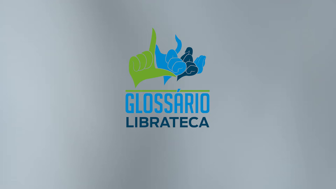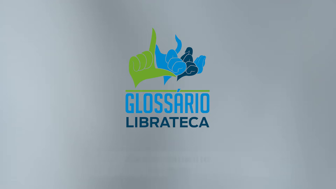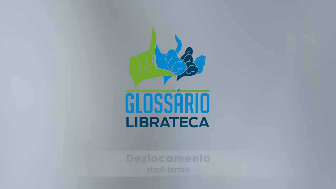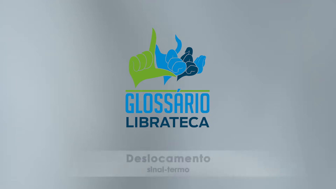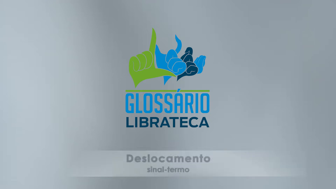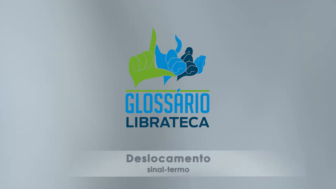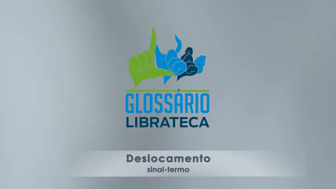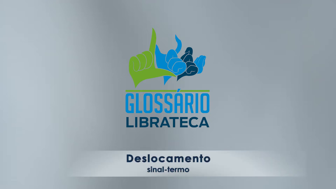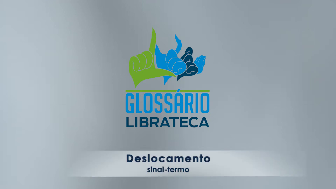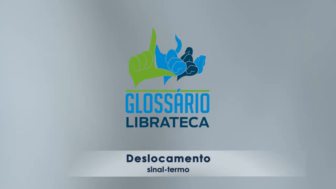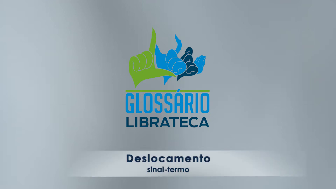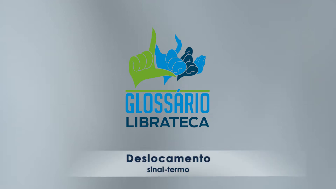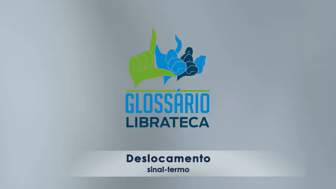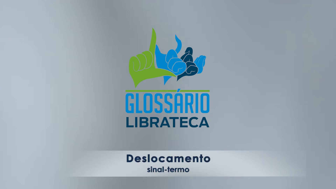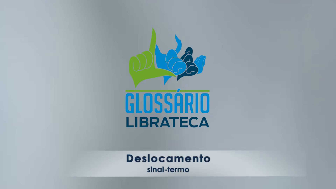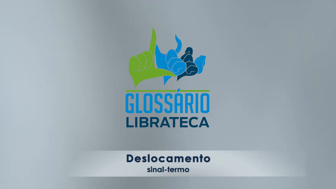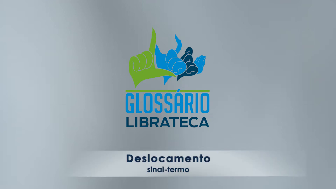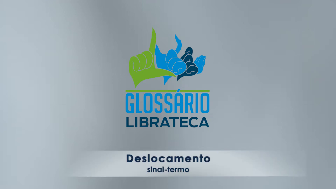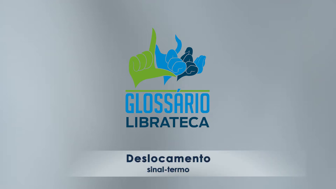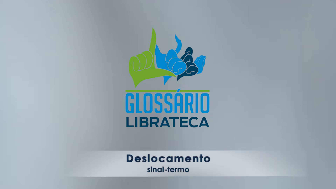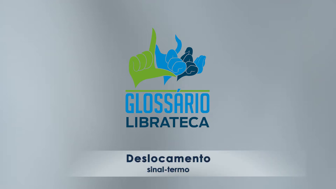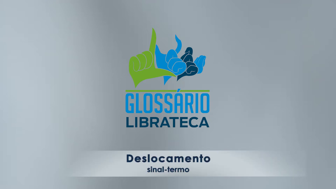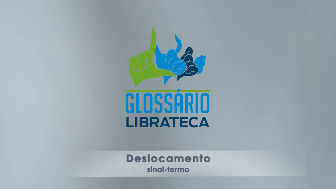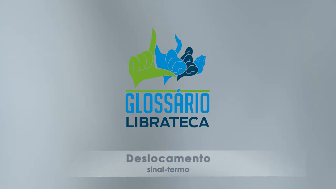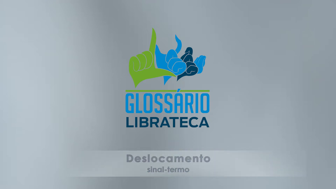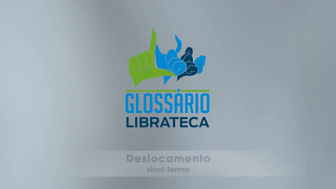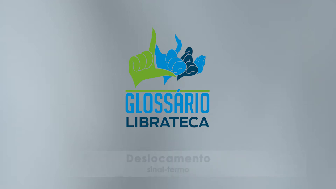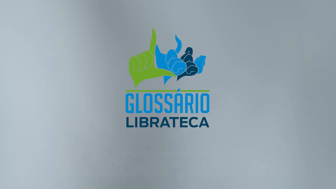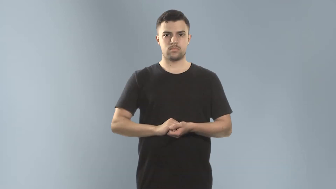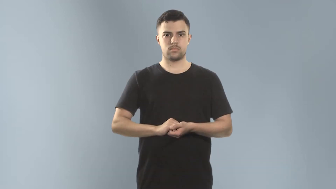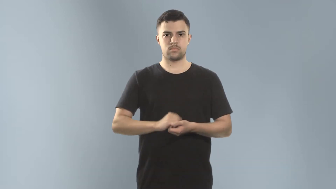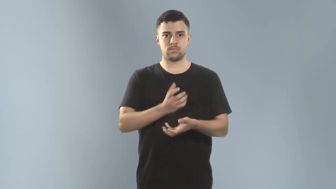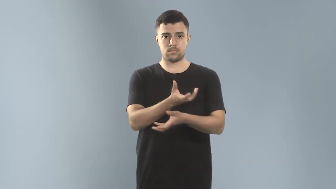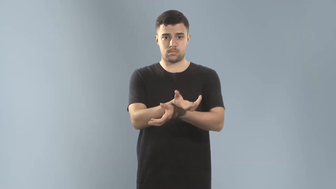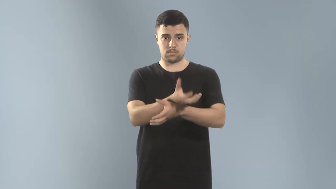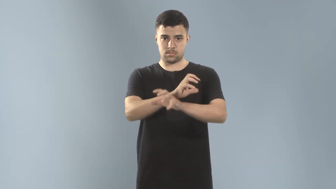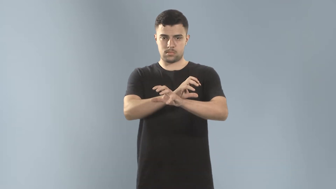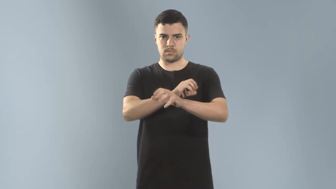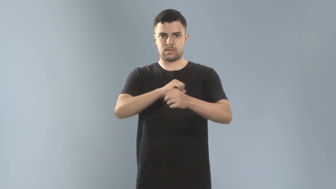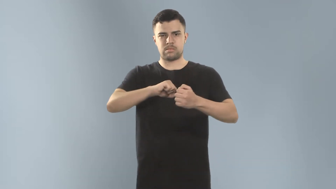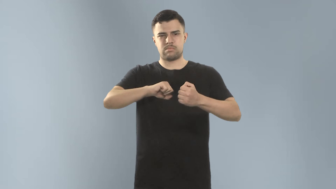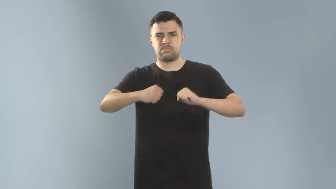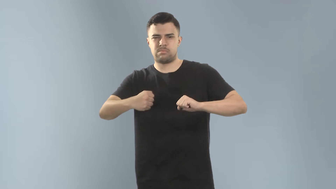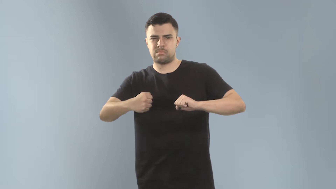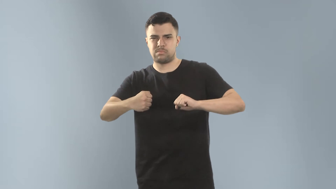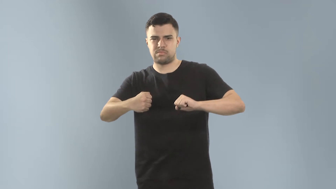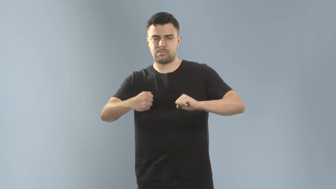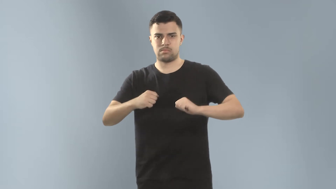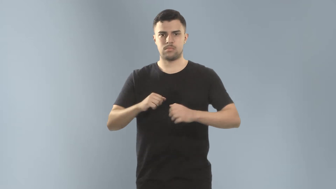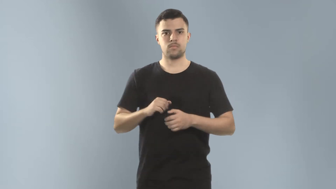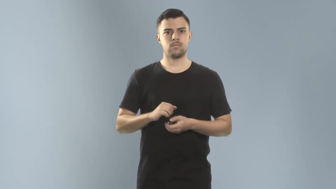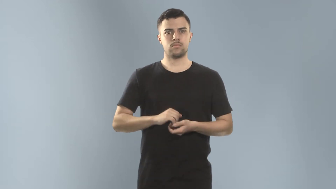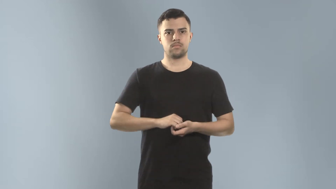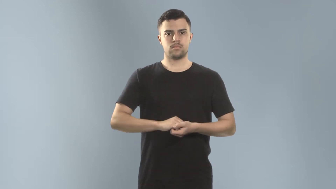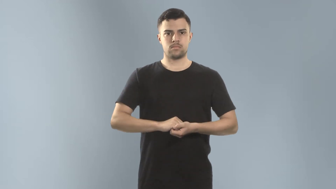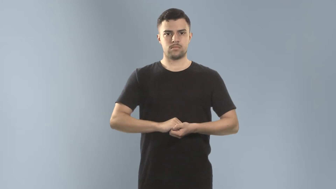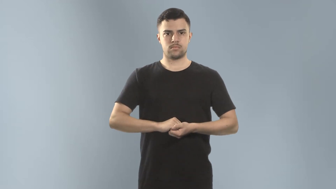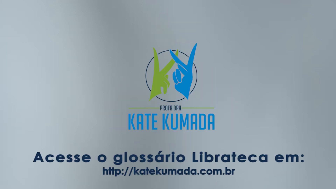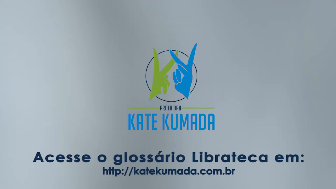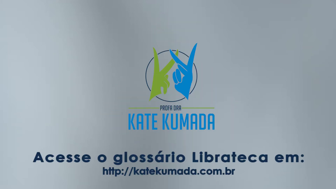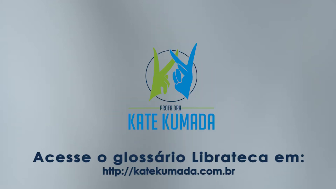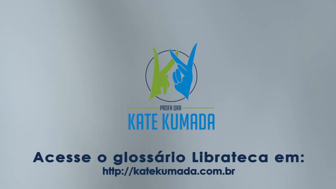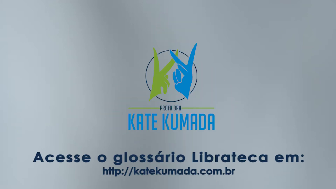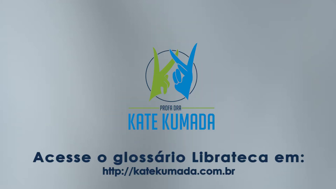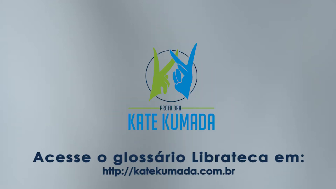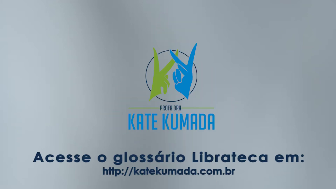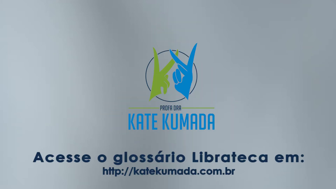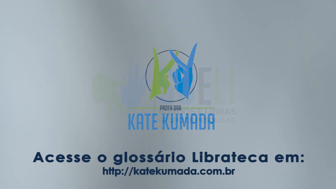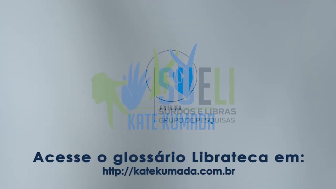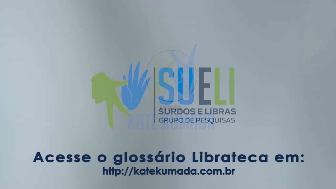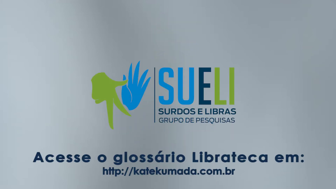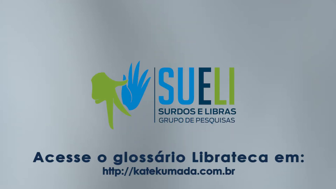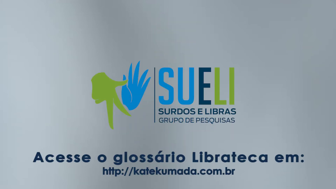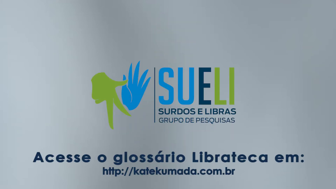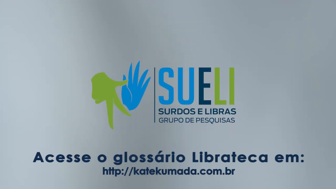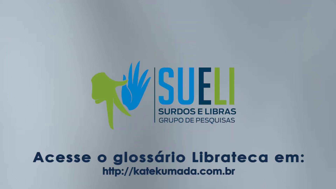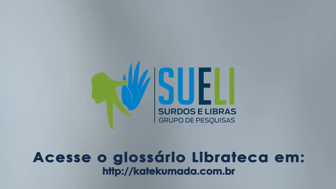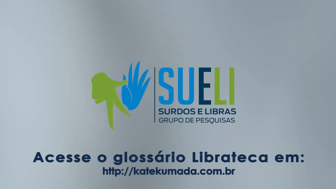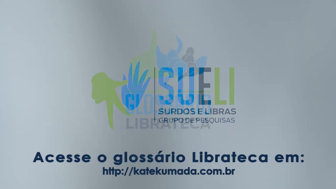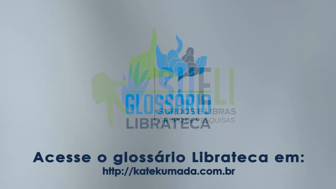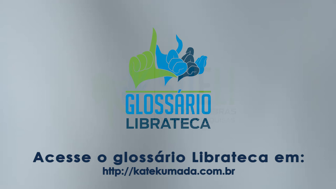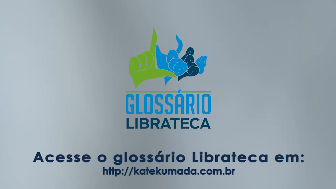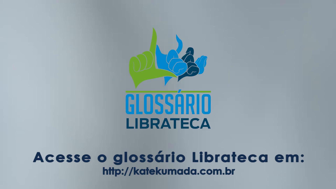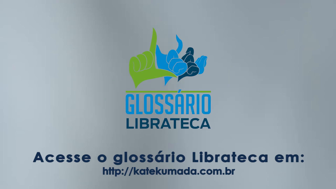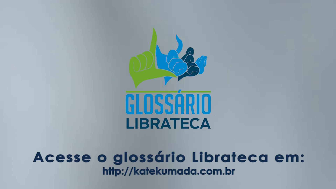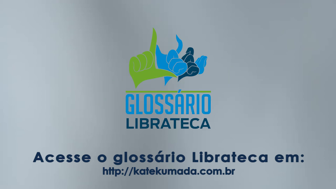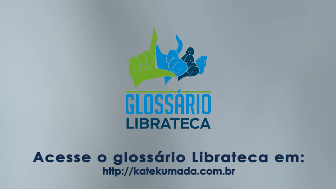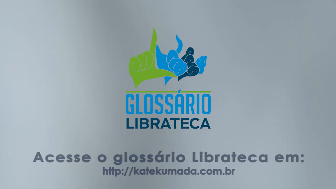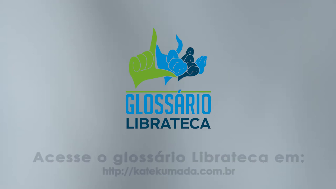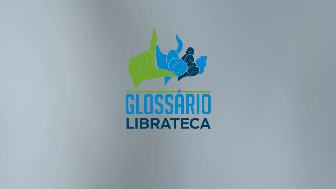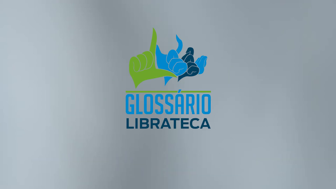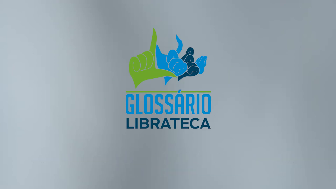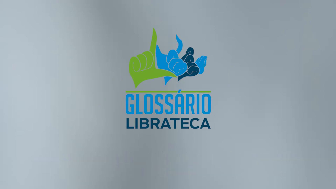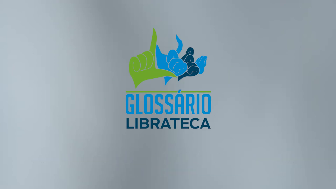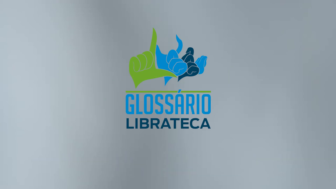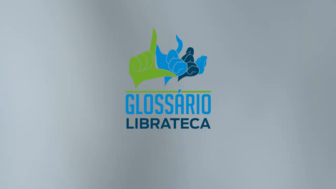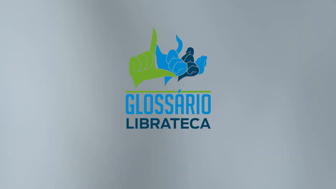Deslocamento